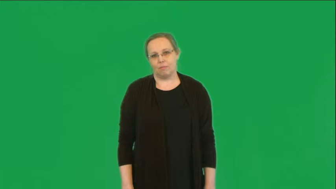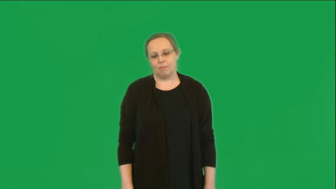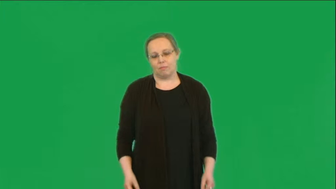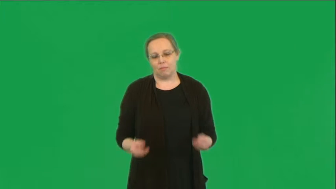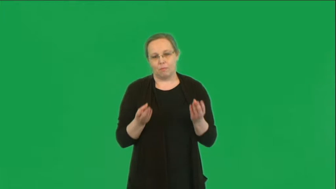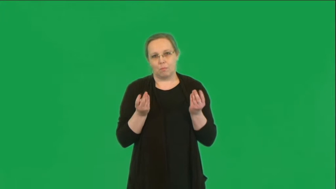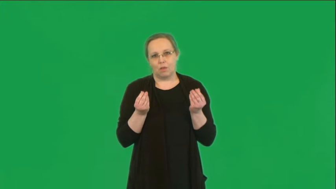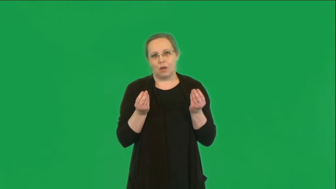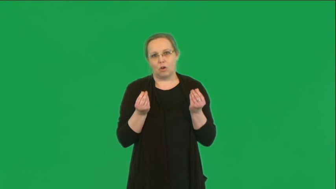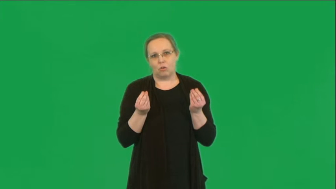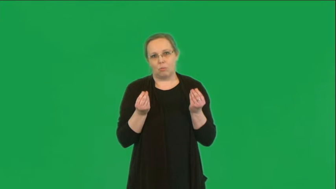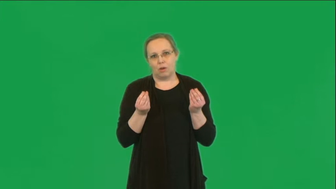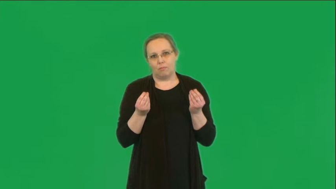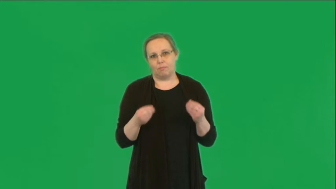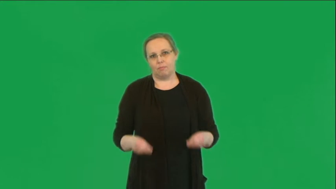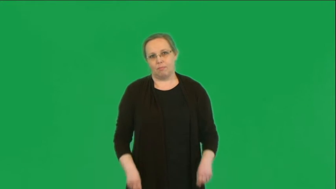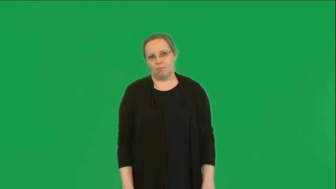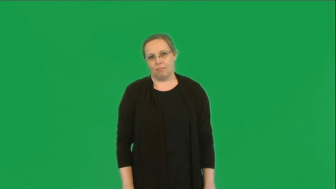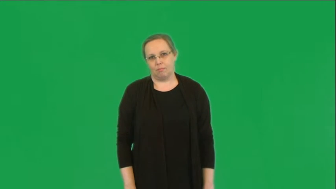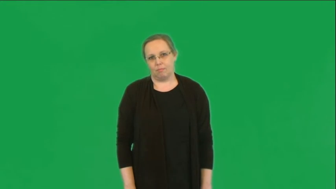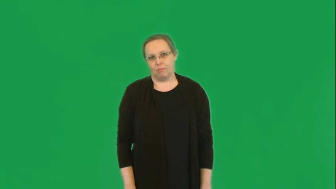ekonomia